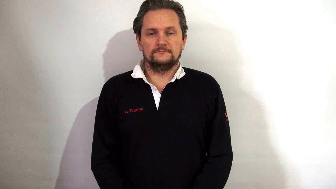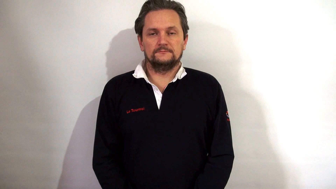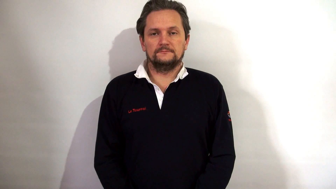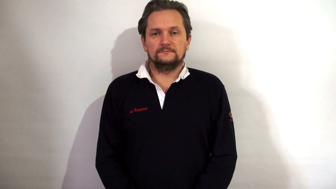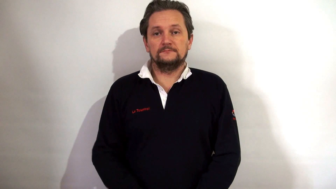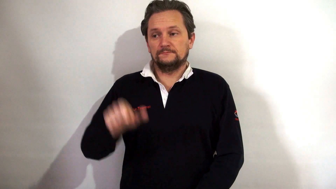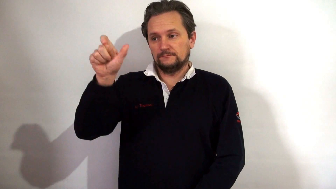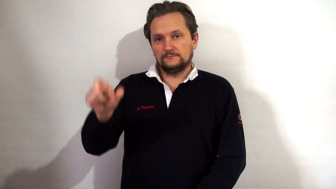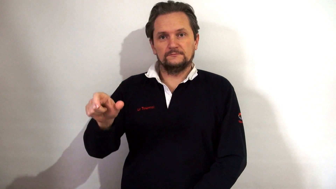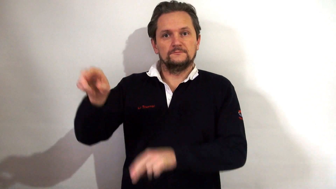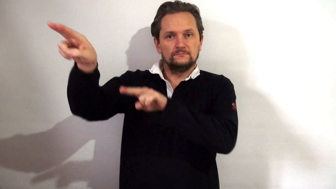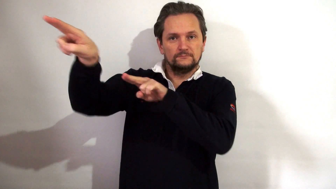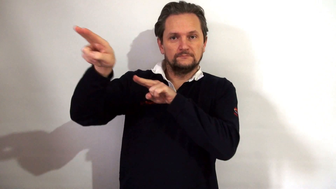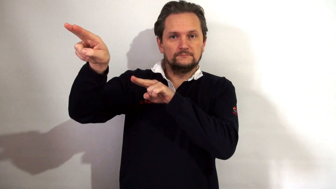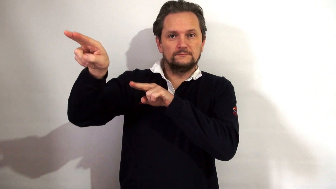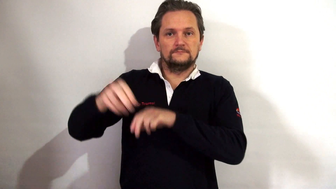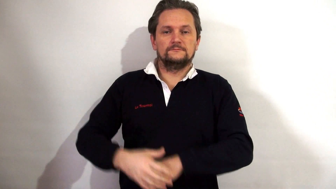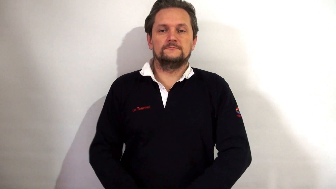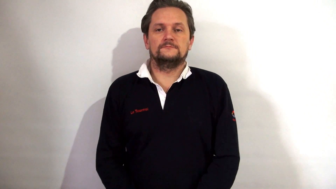Chasseur